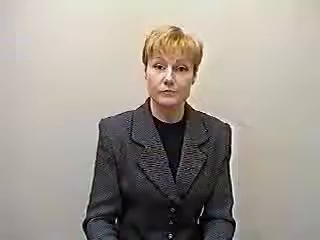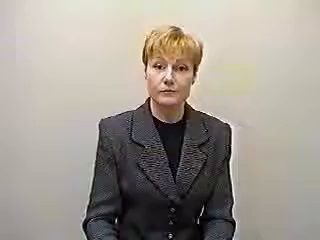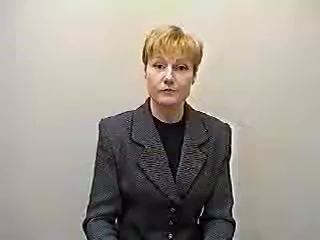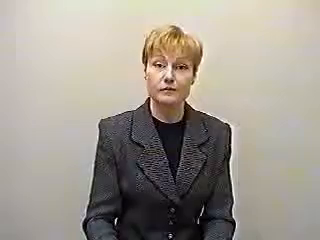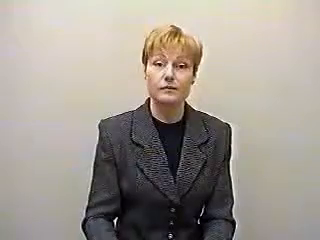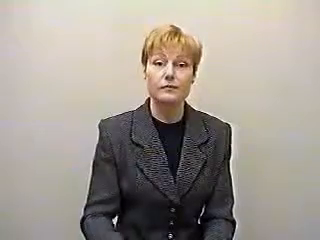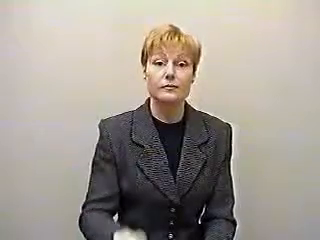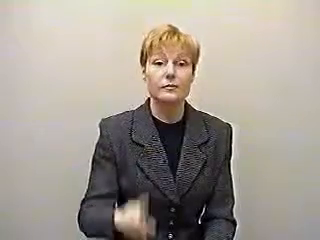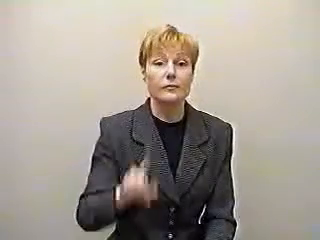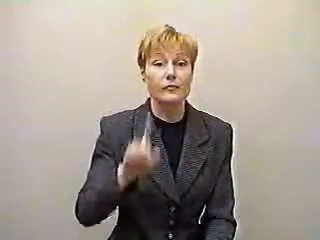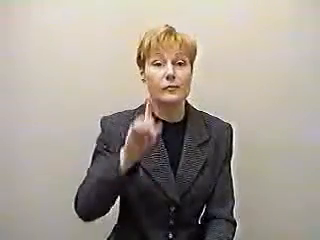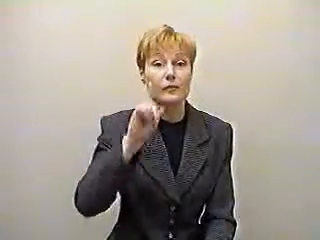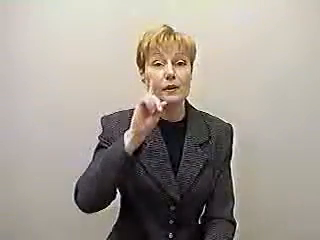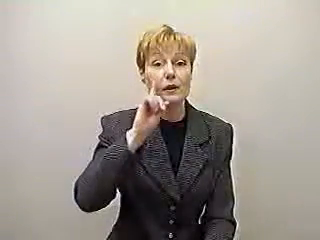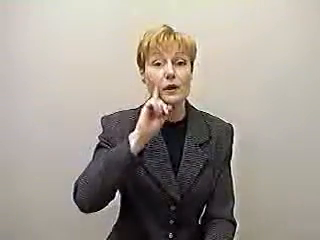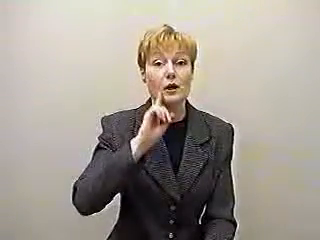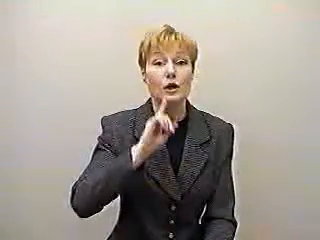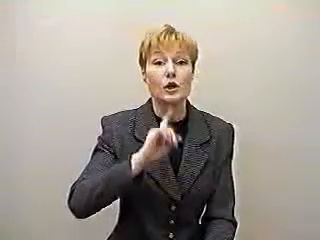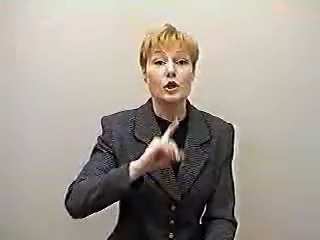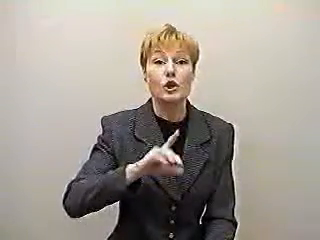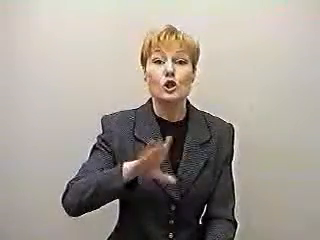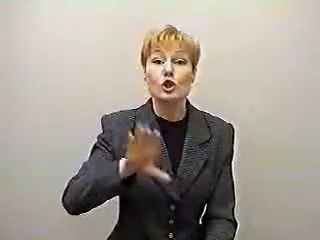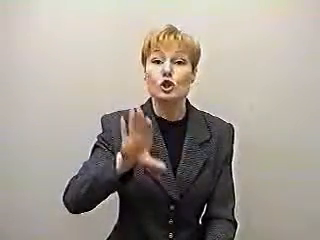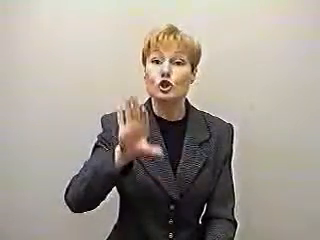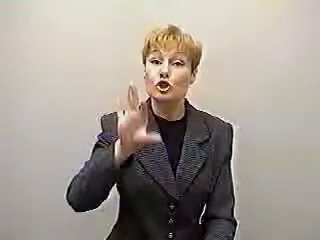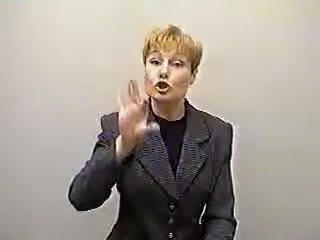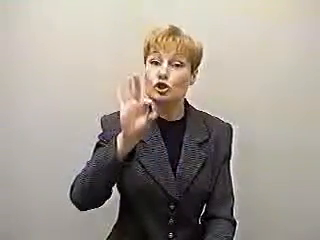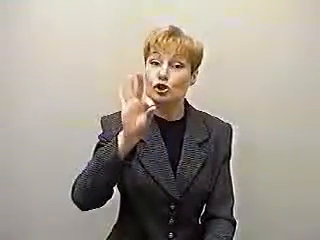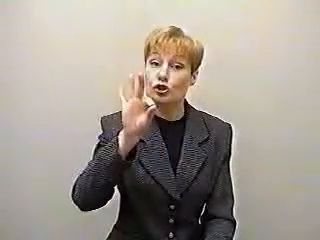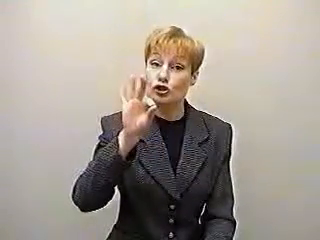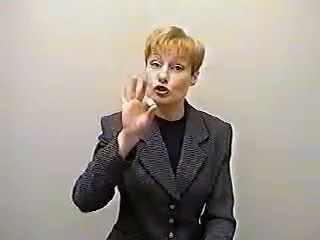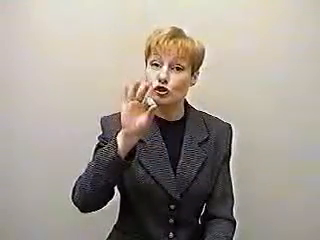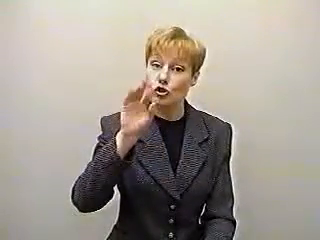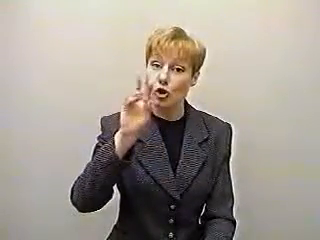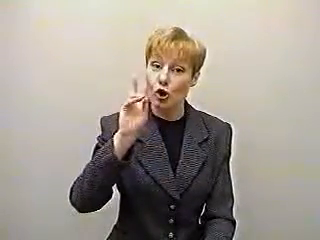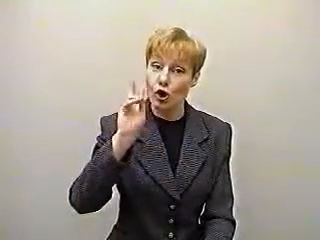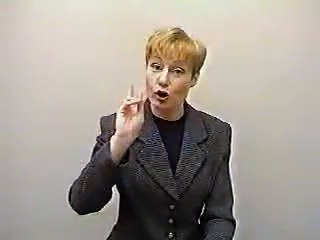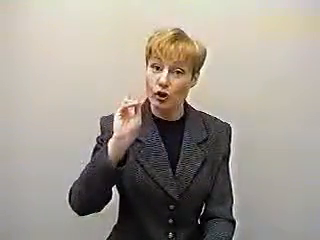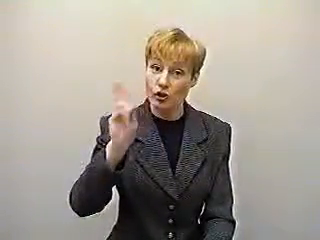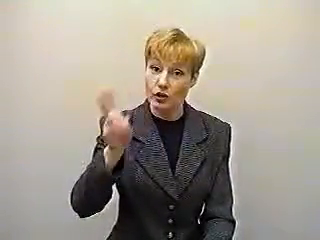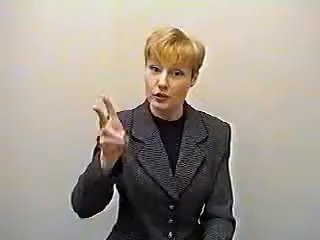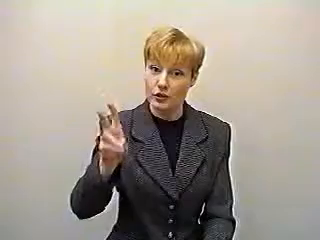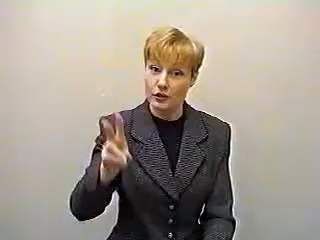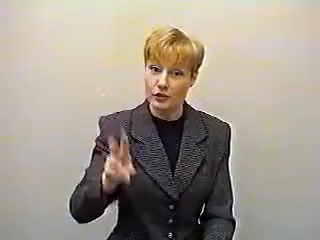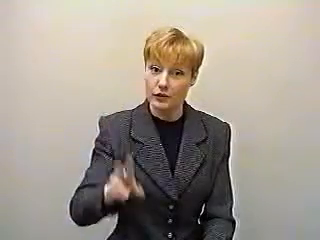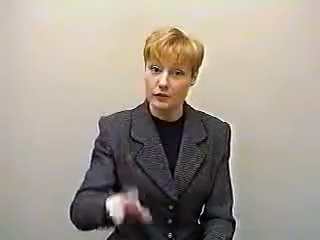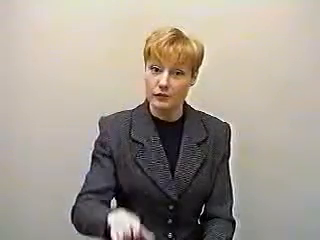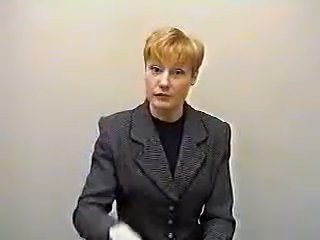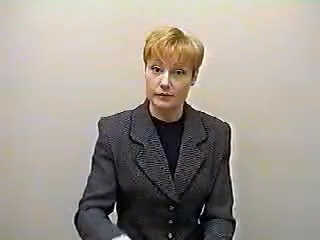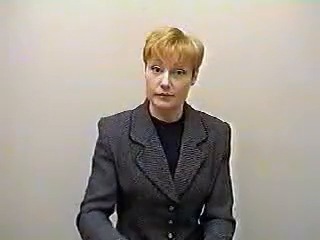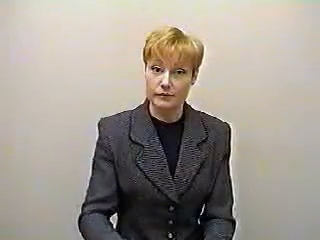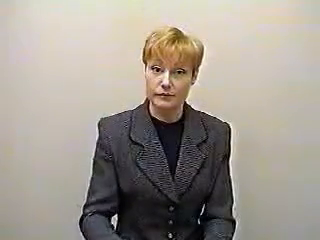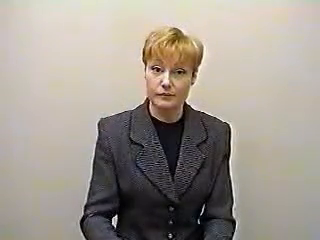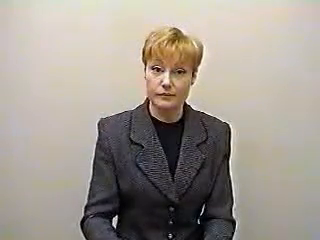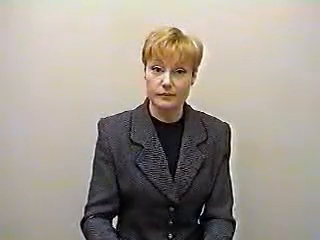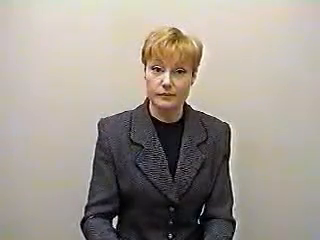сок